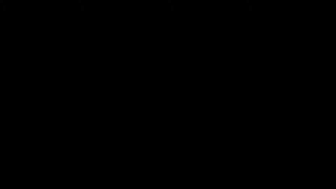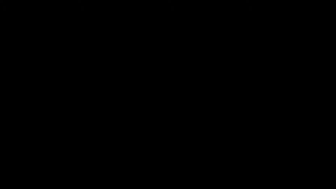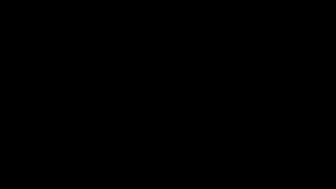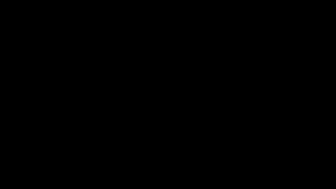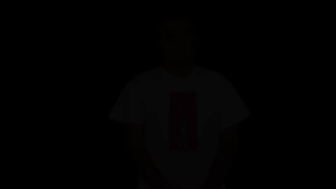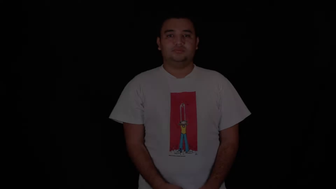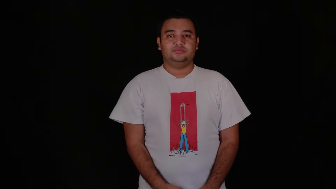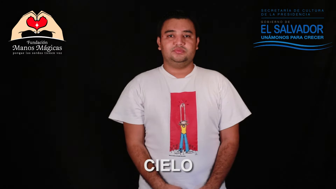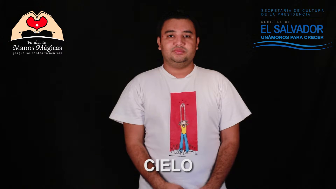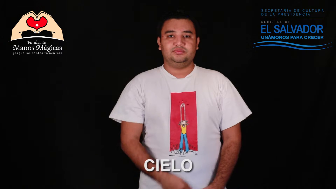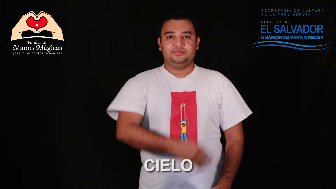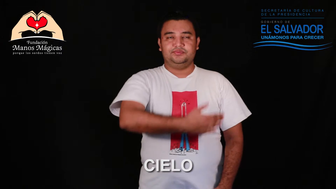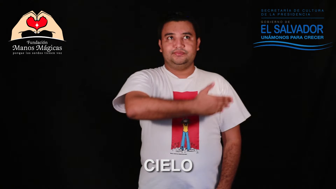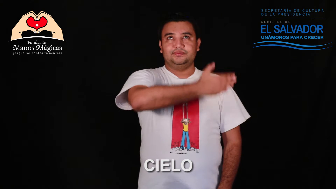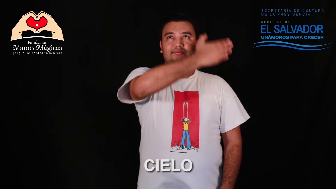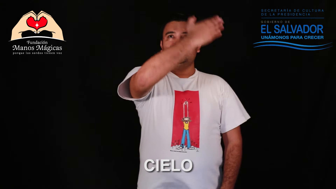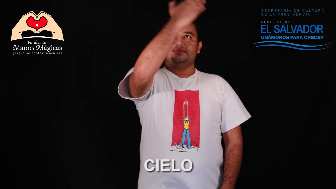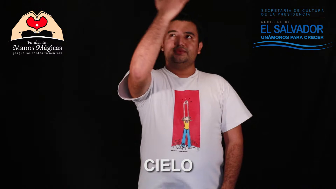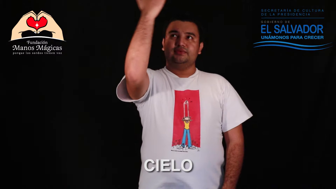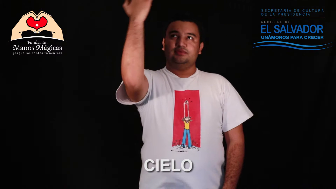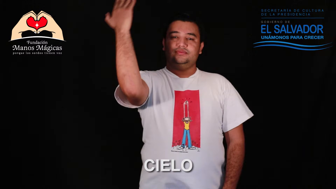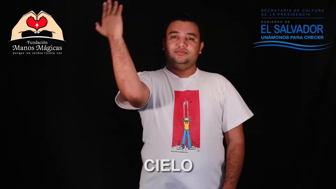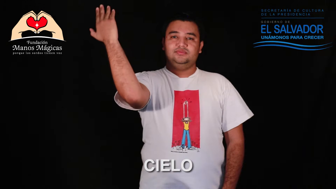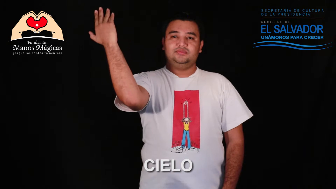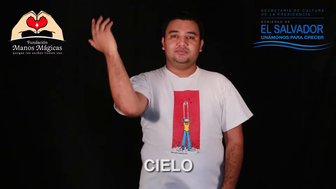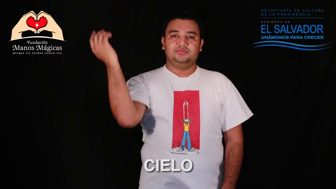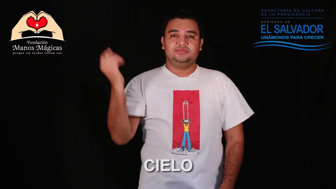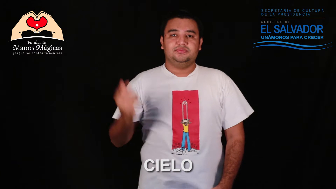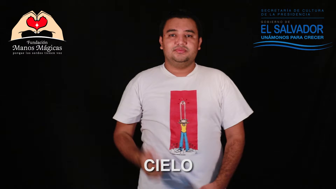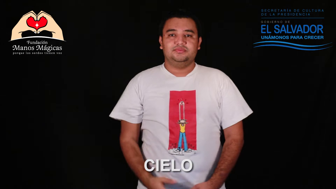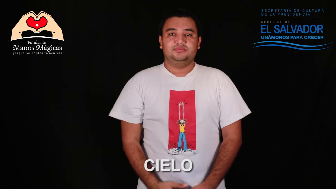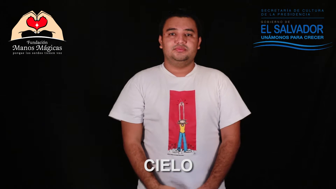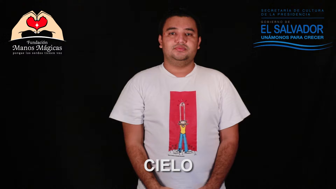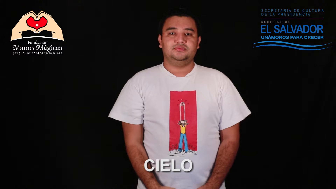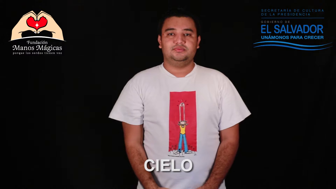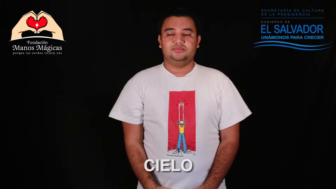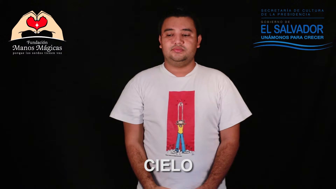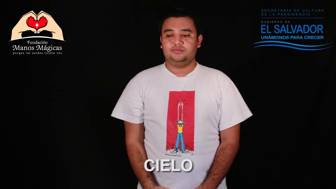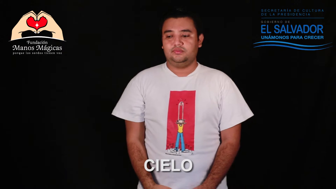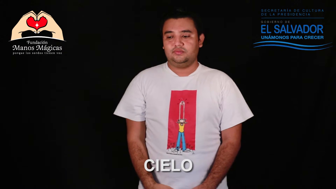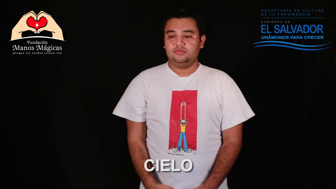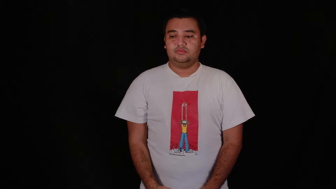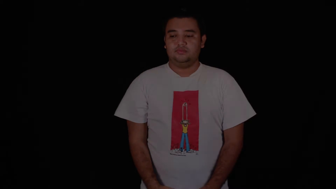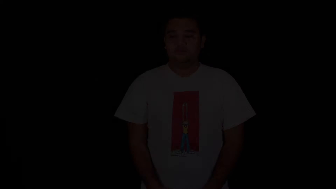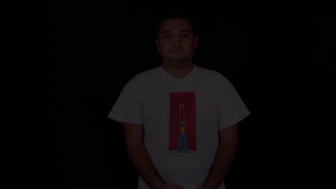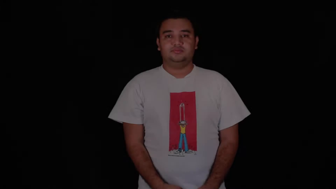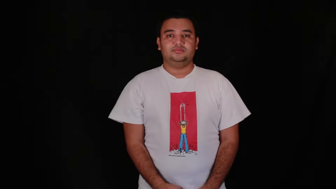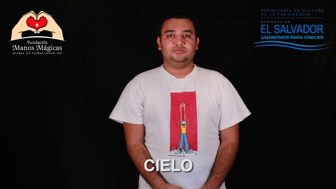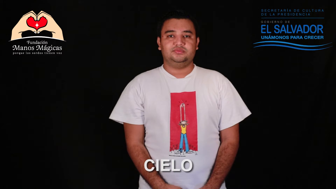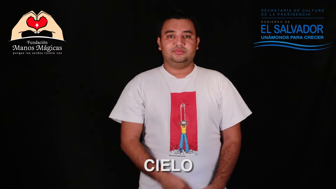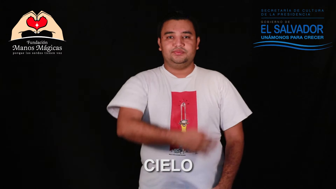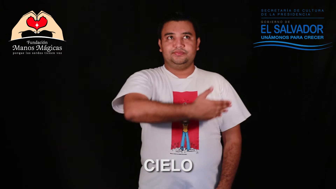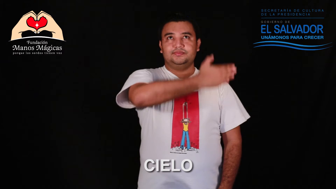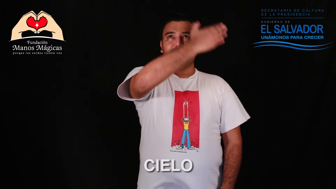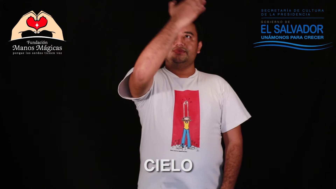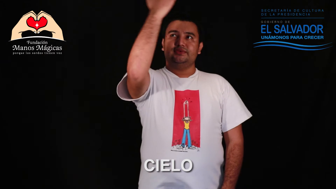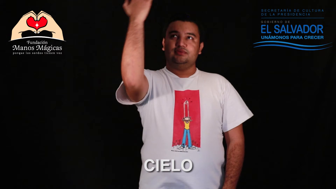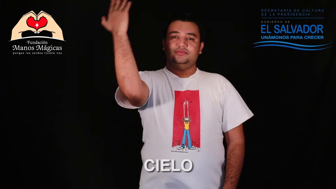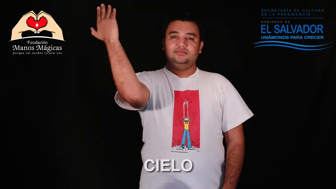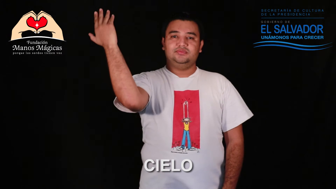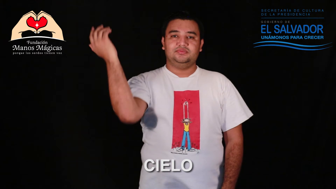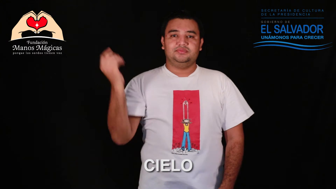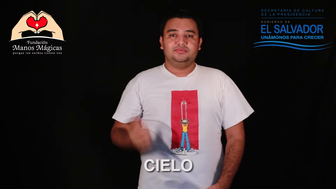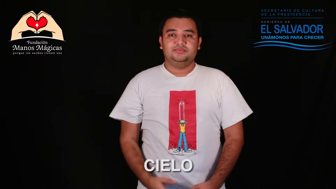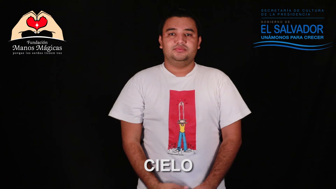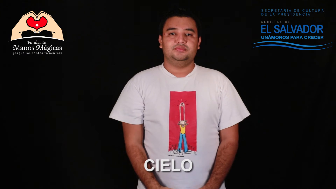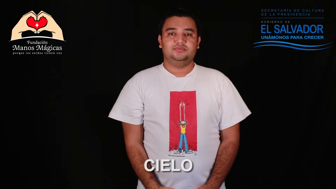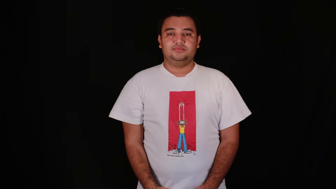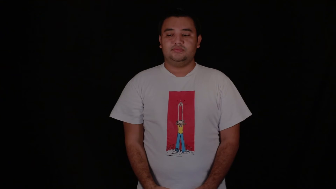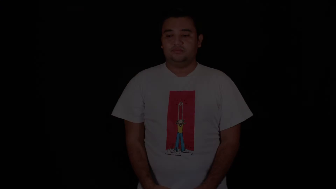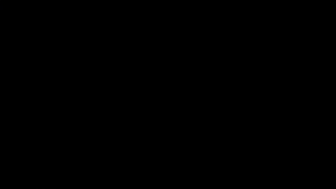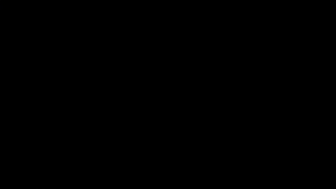Cielo